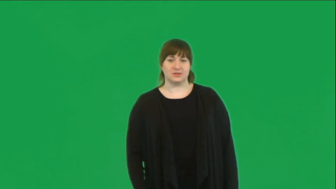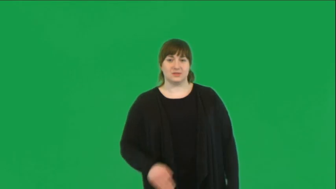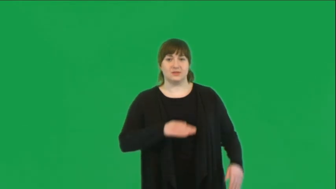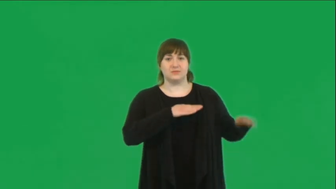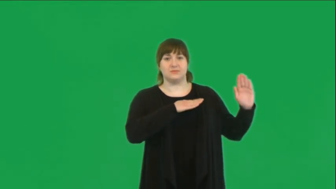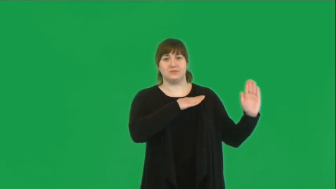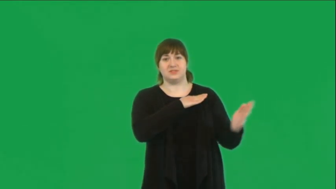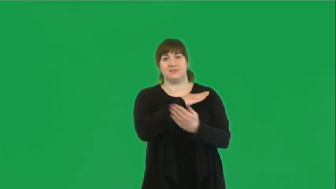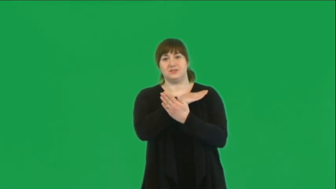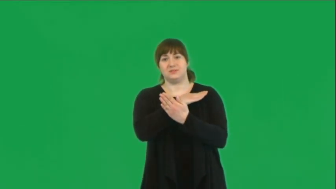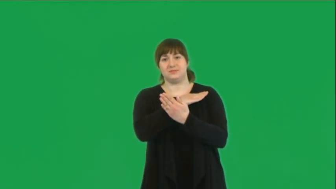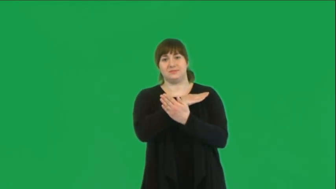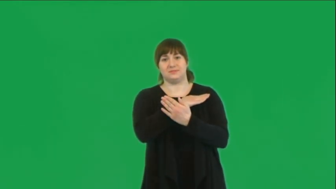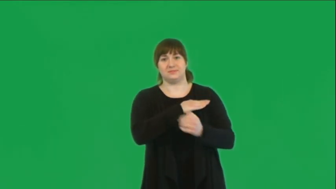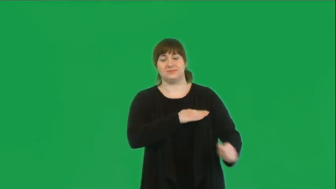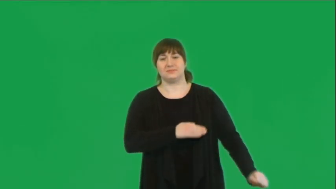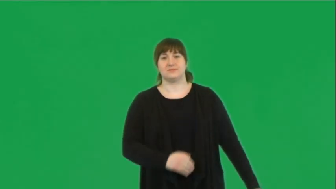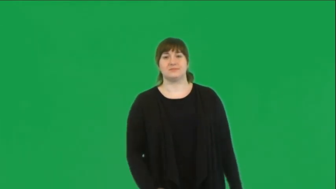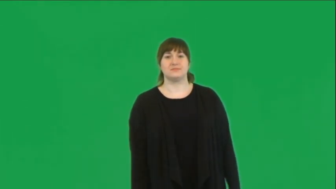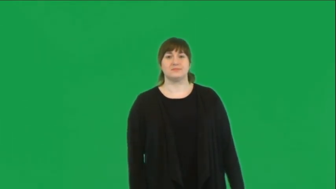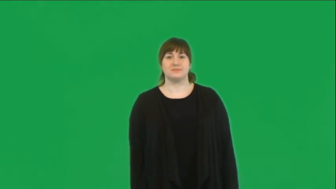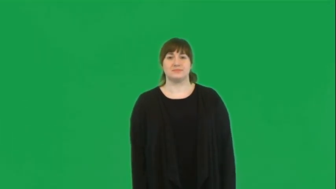wzywać